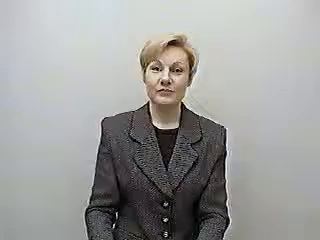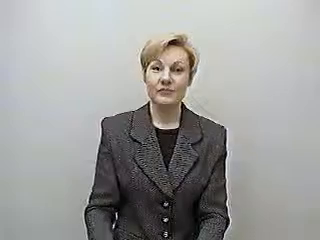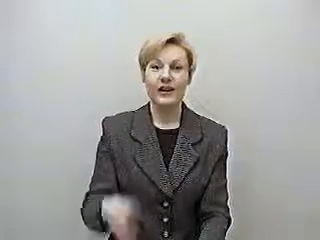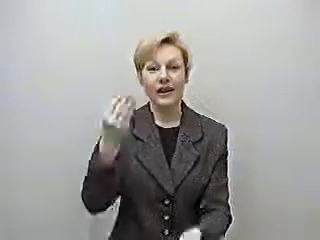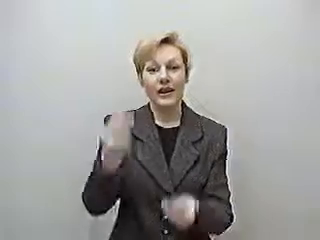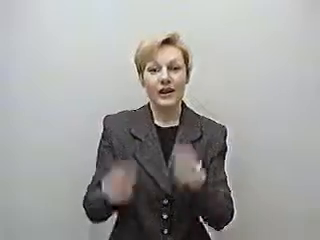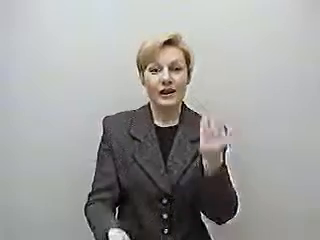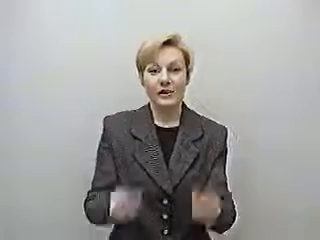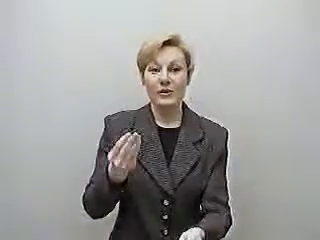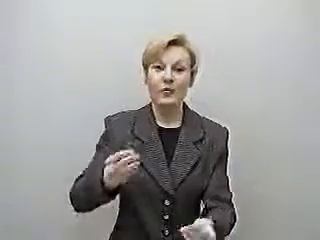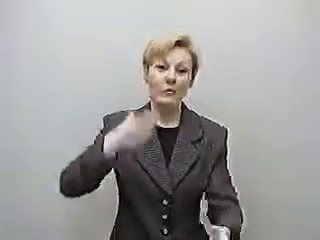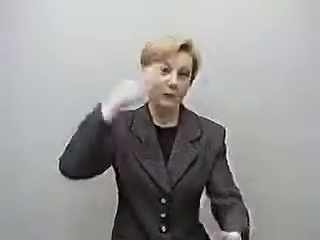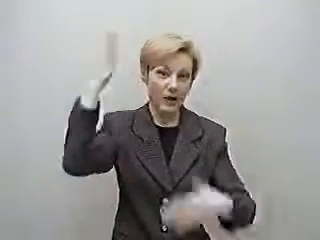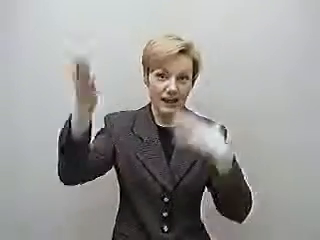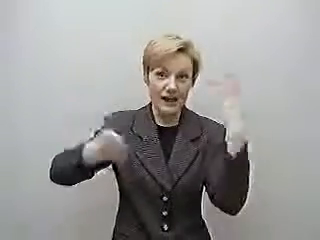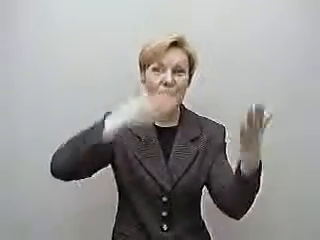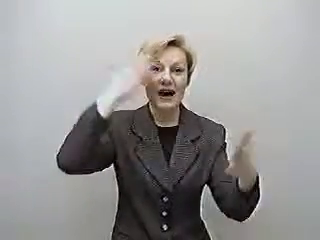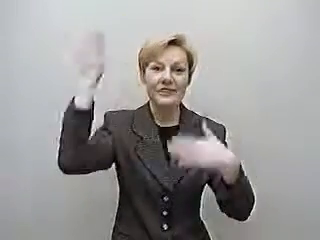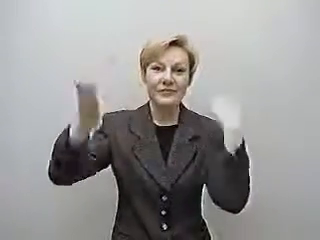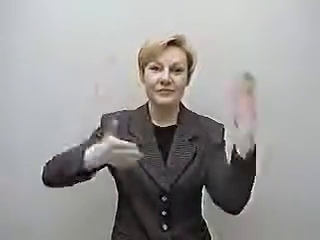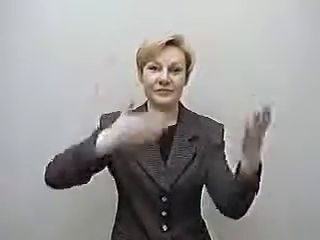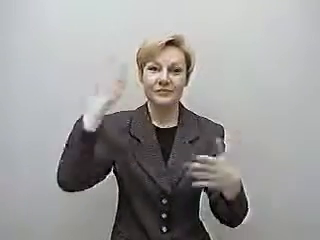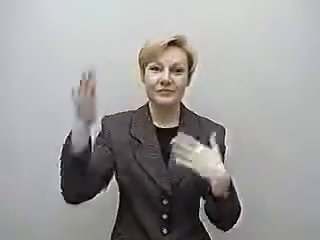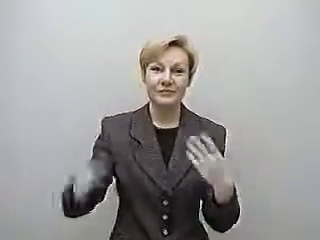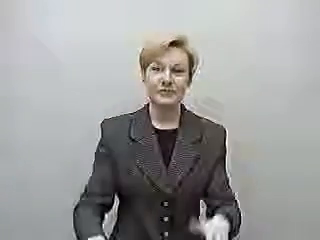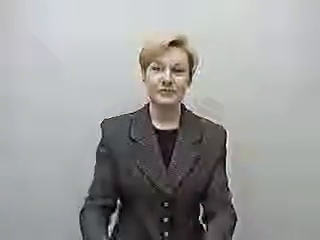балаган